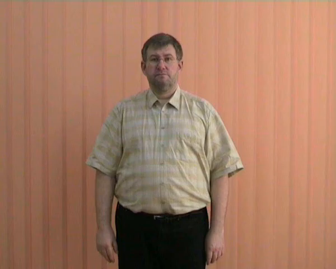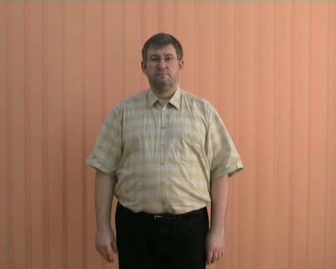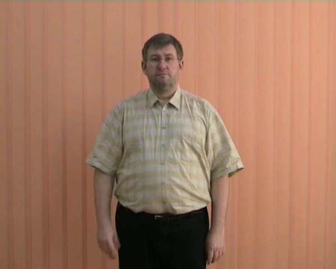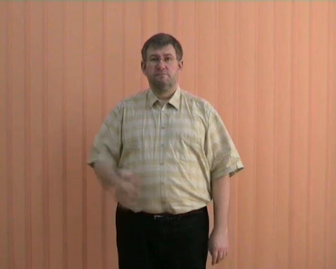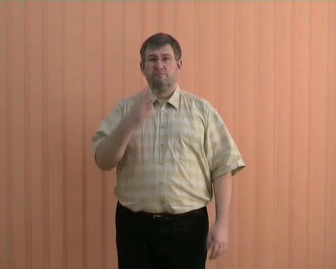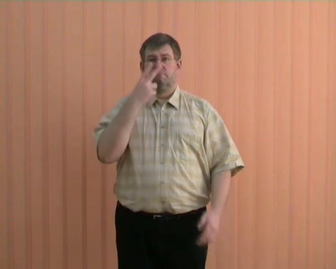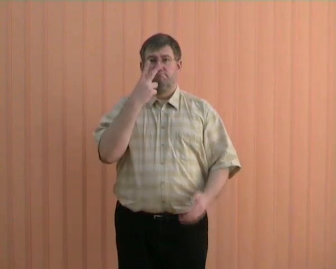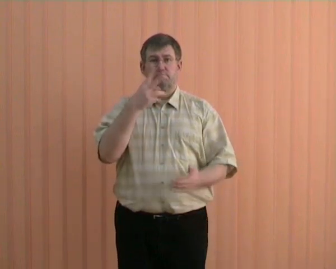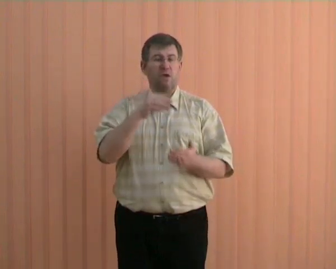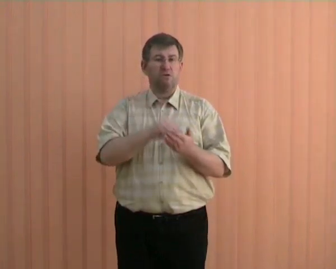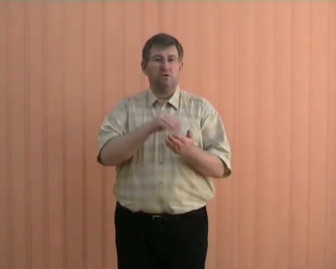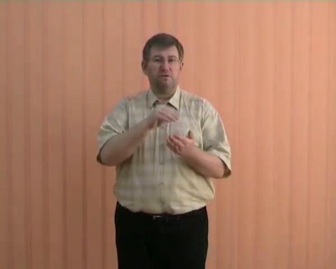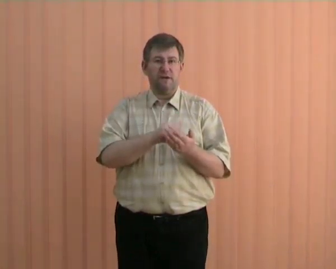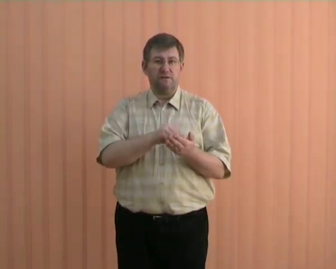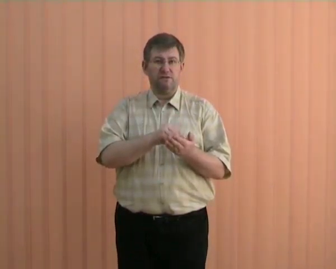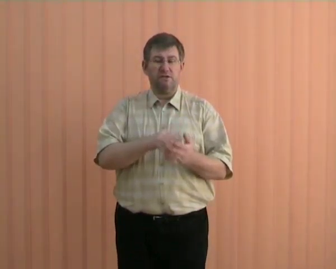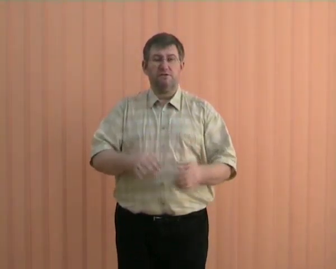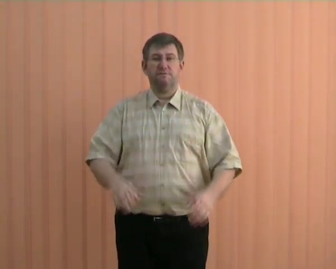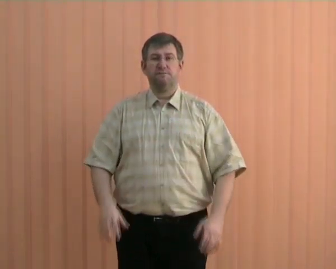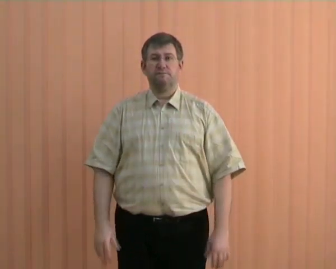doświadczać